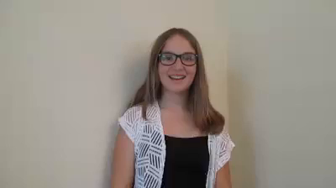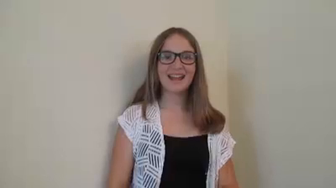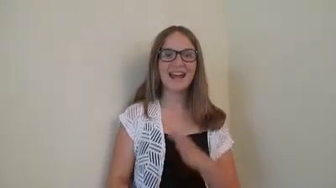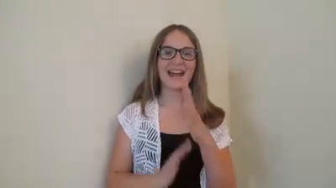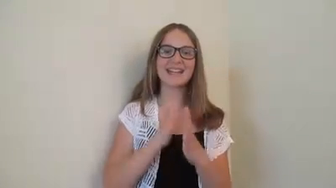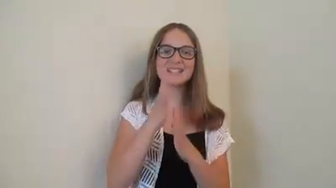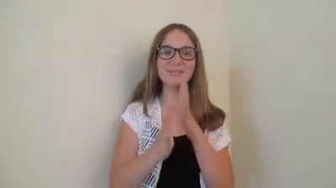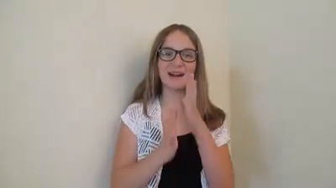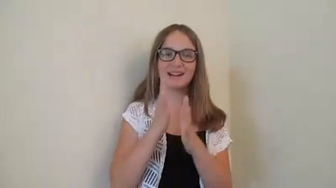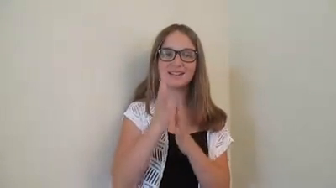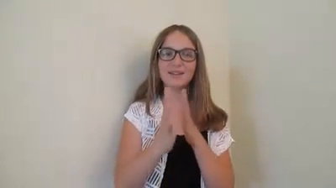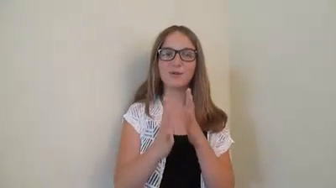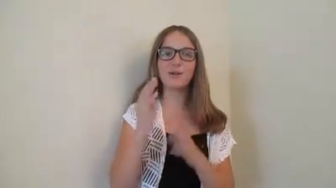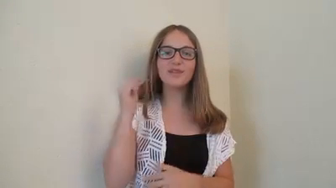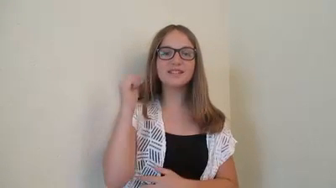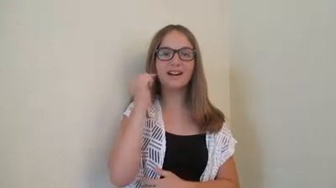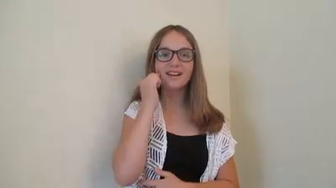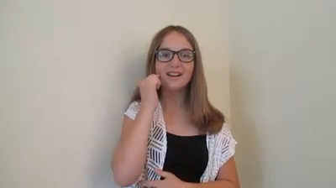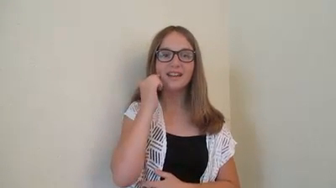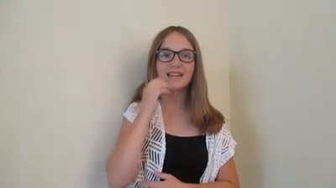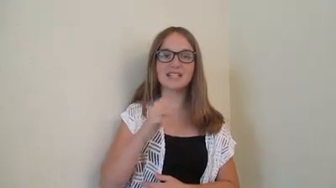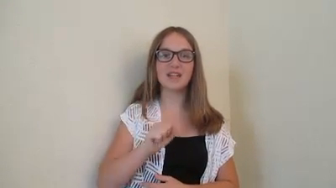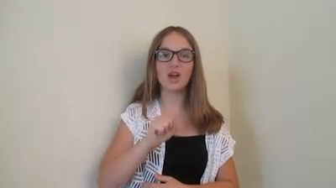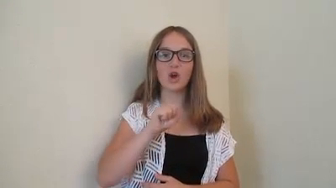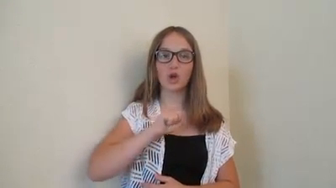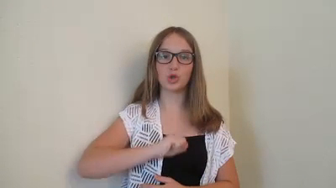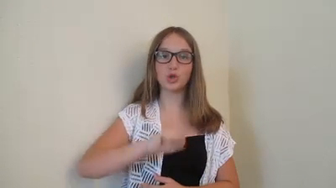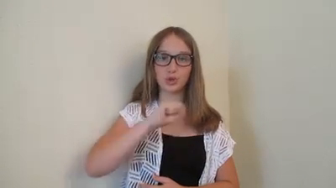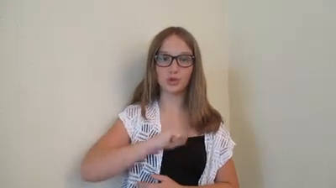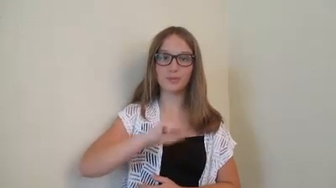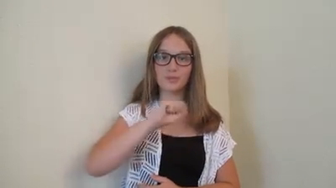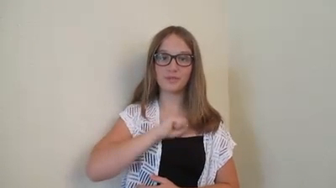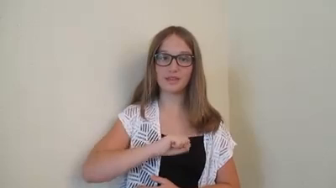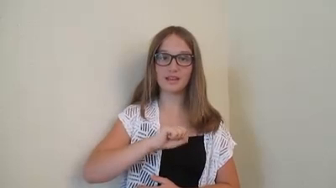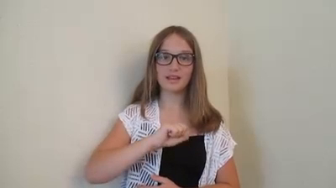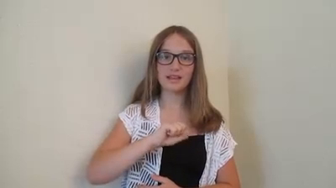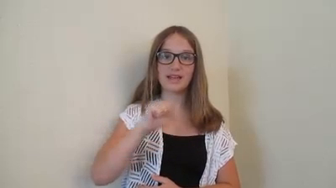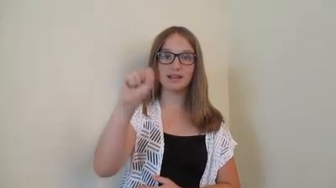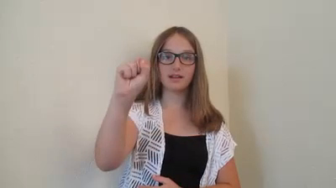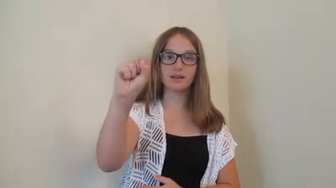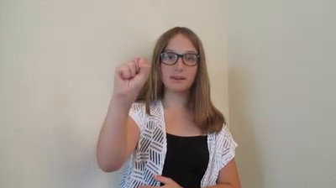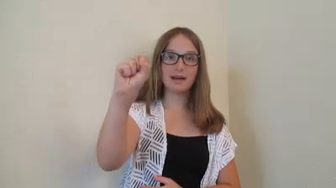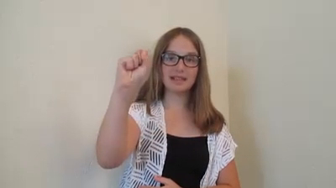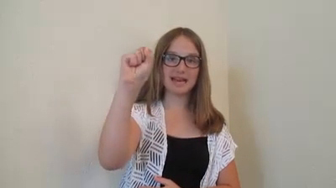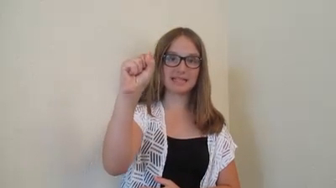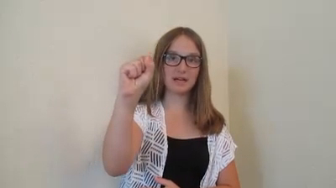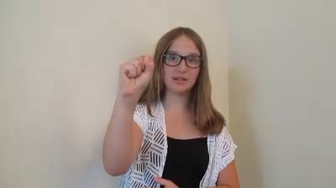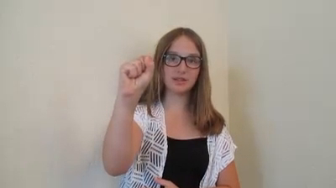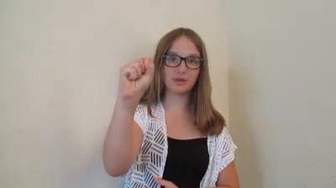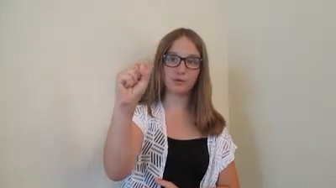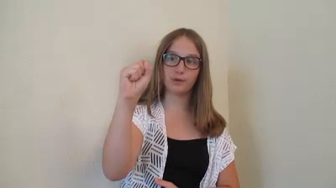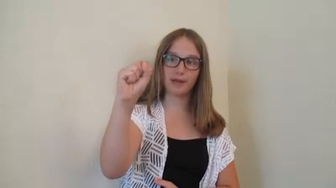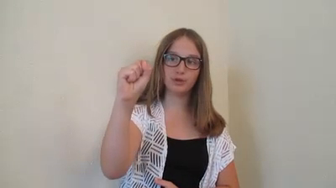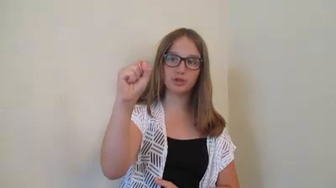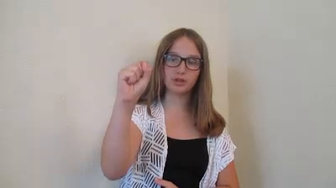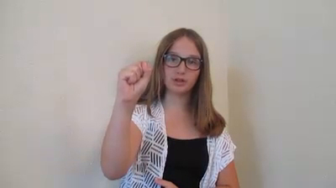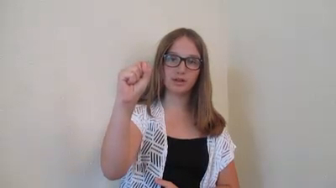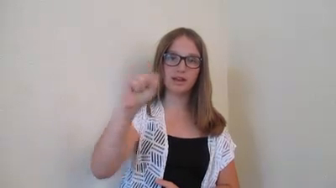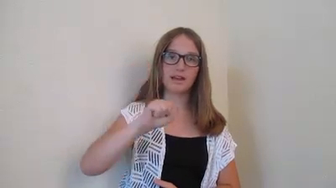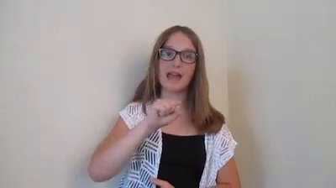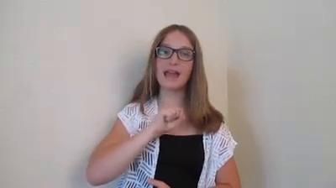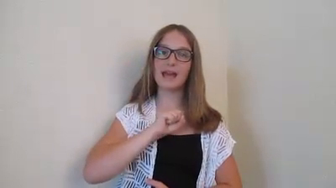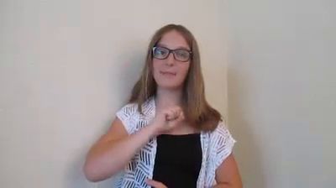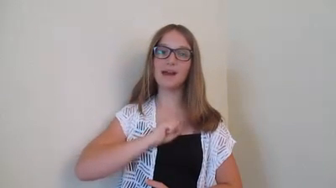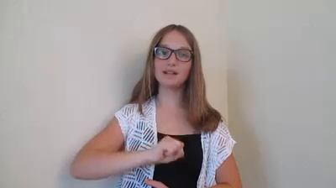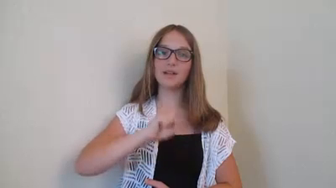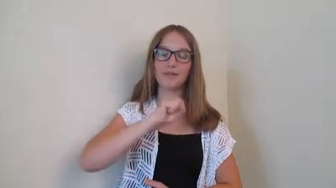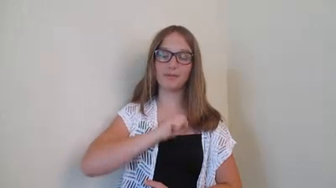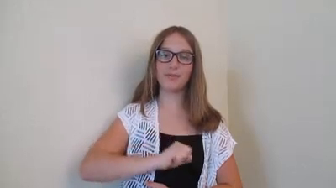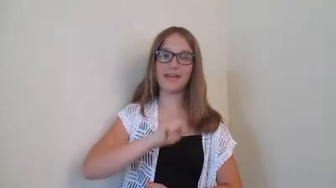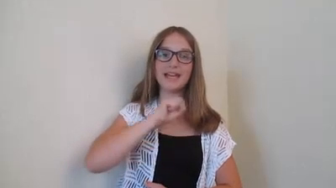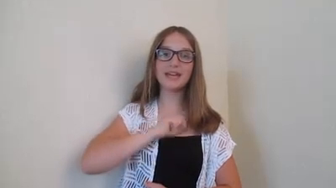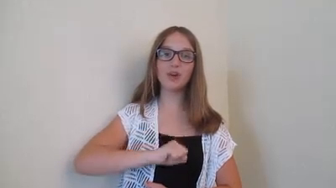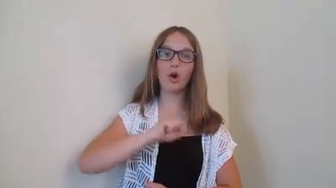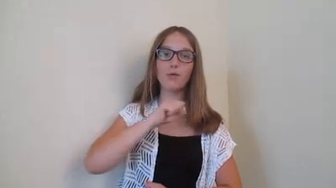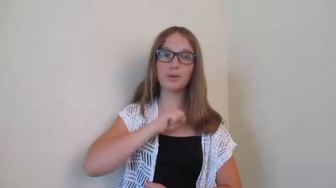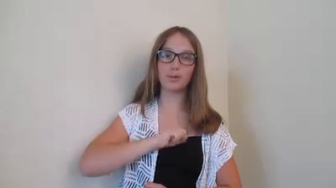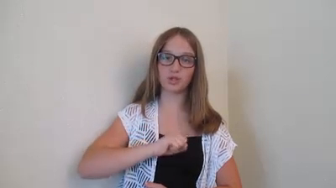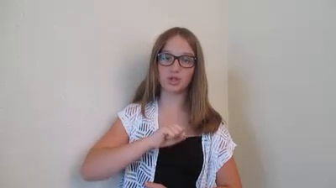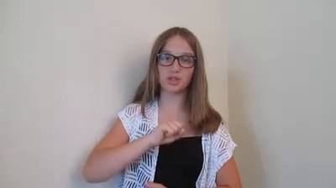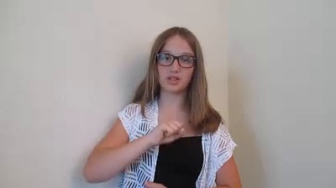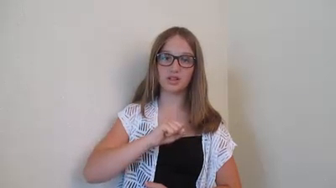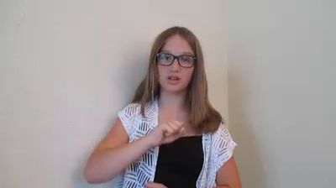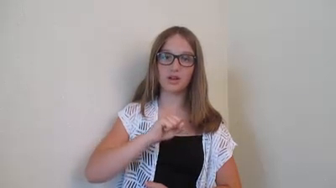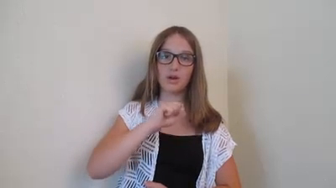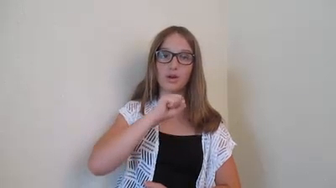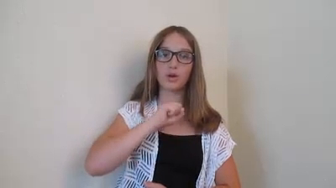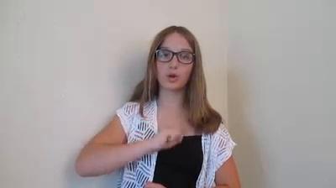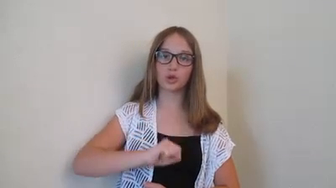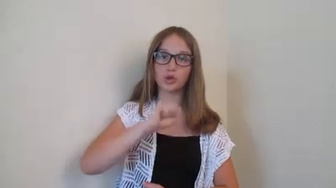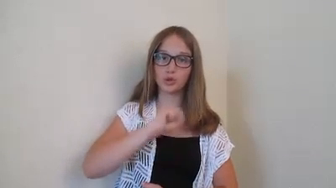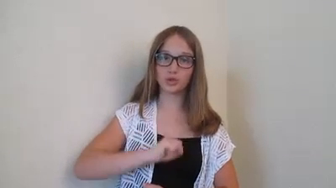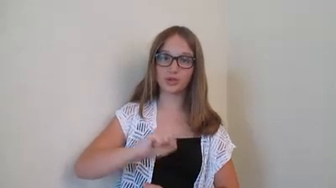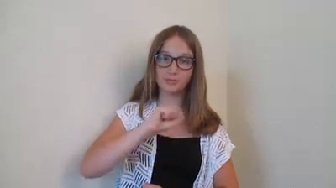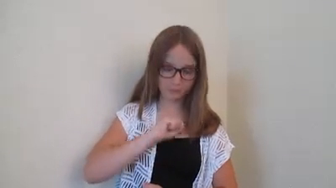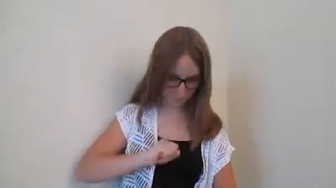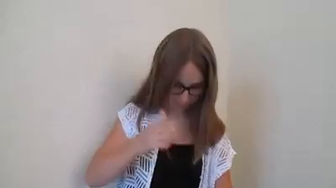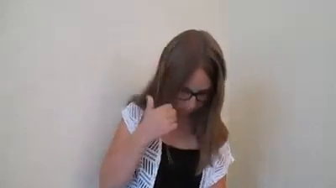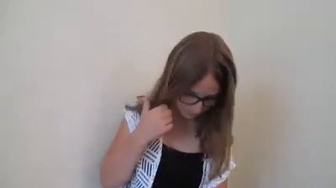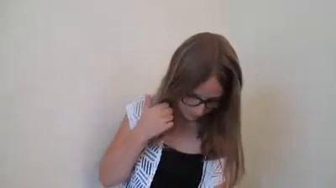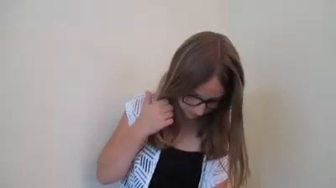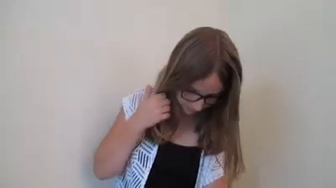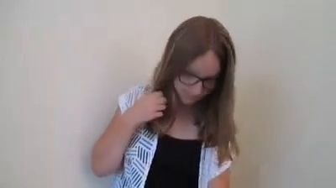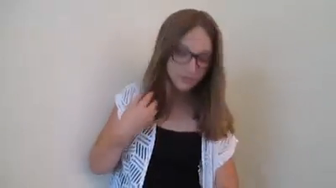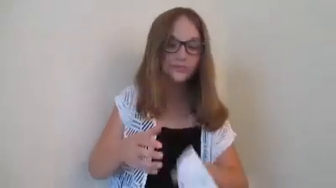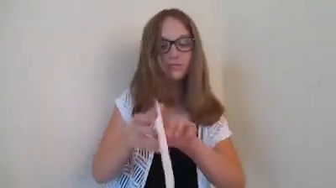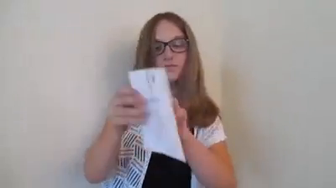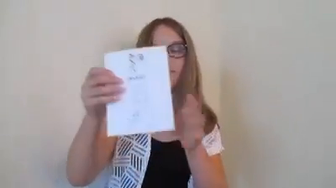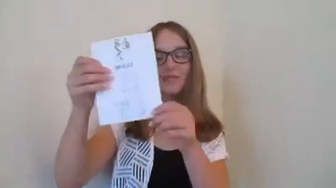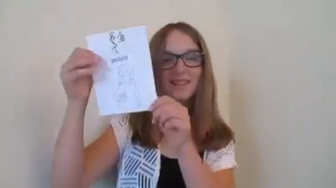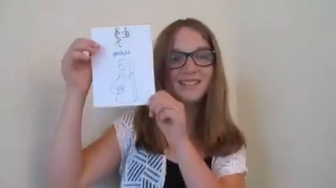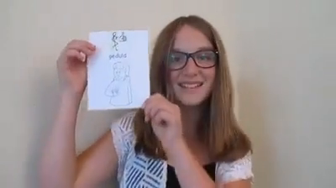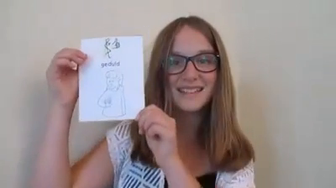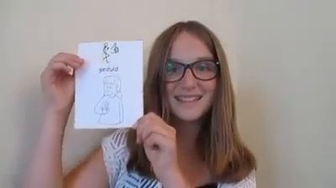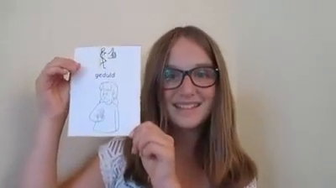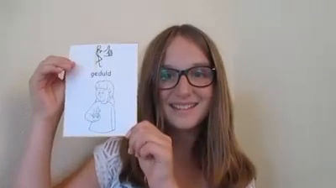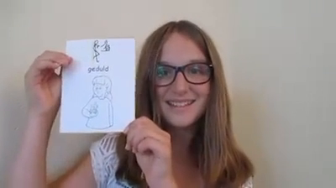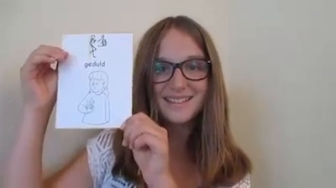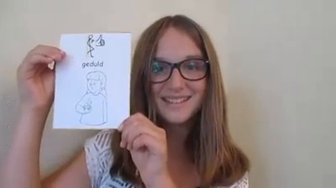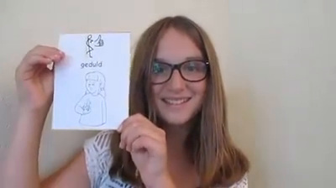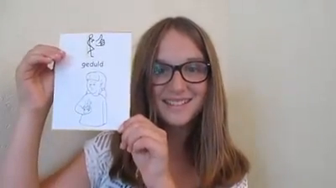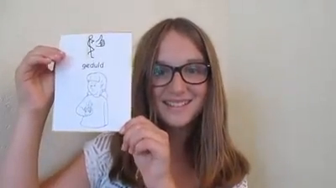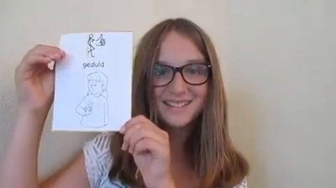Geduld